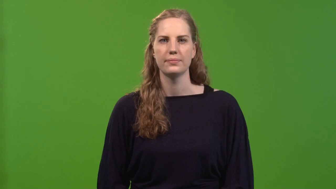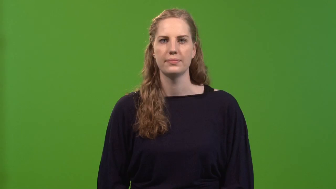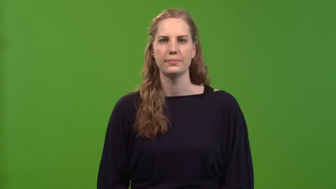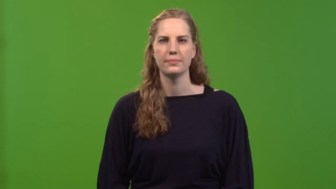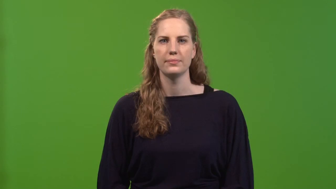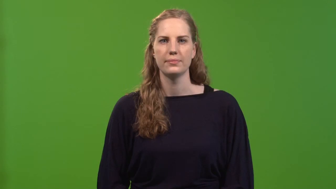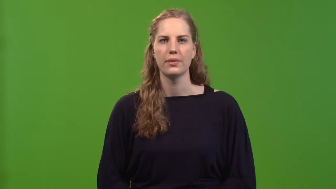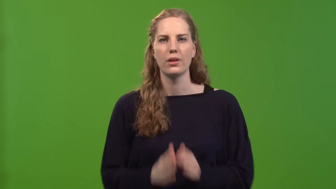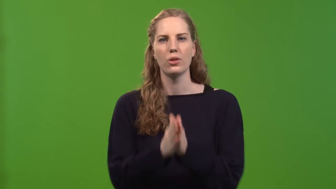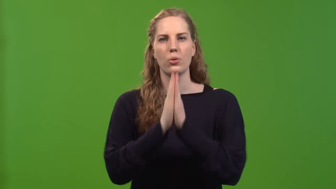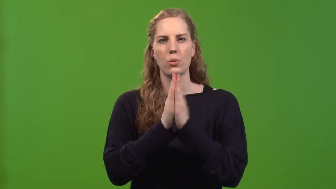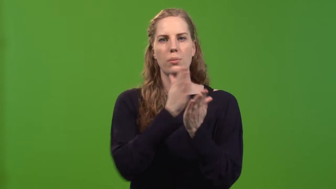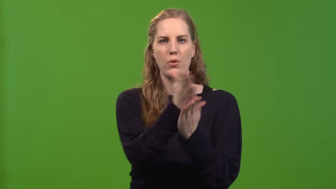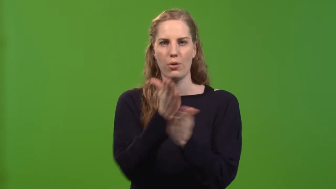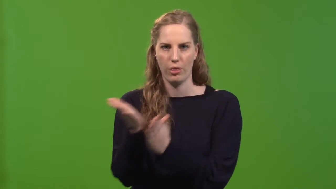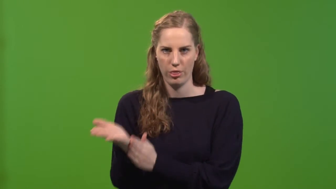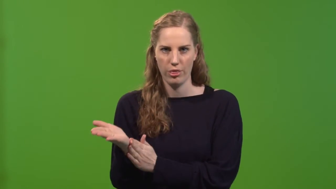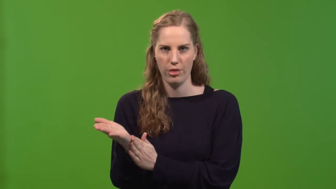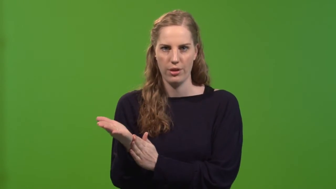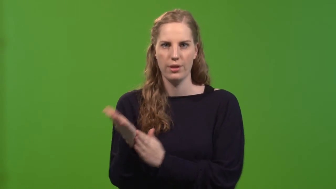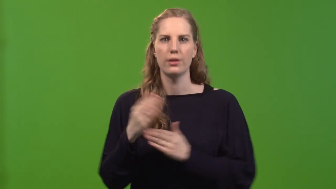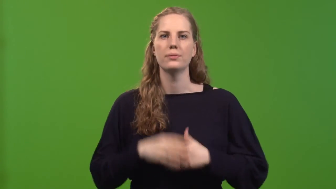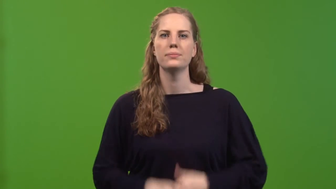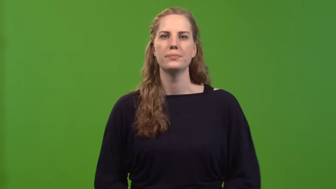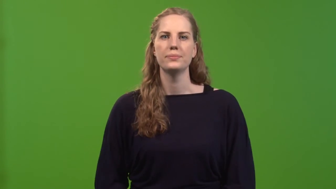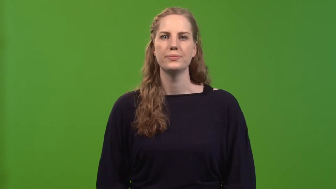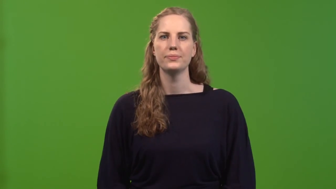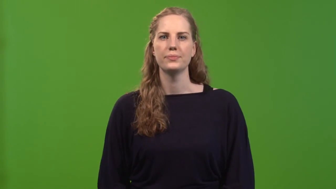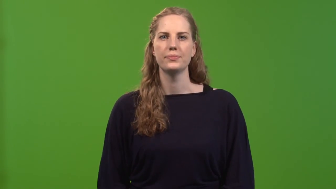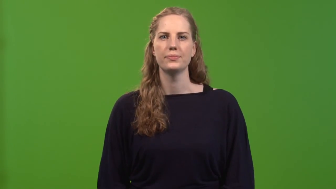Trúarbrögð